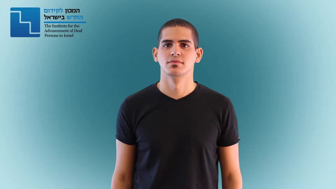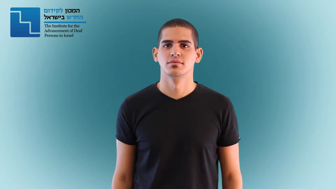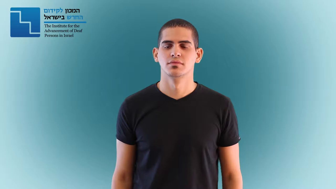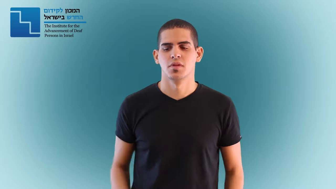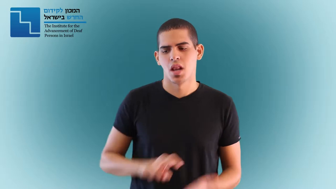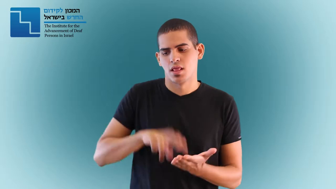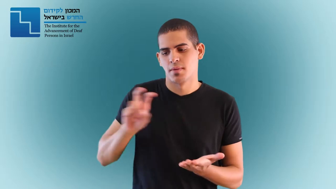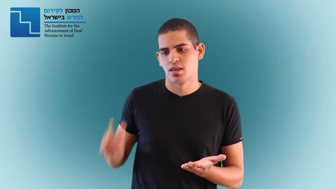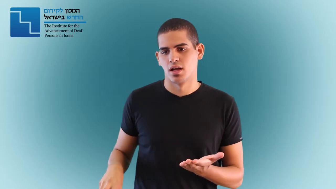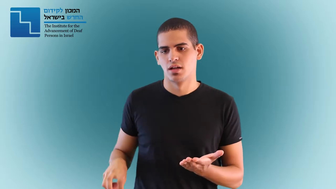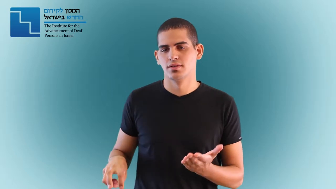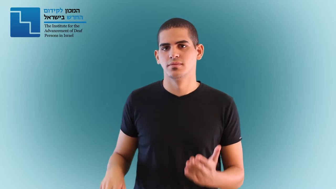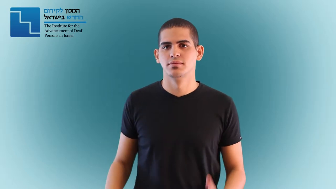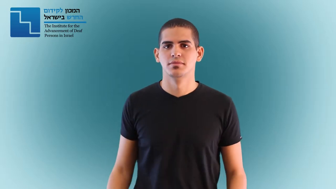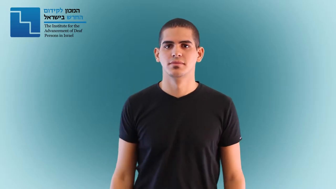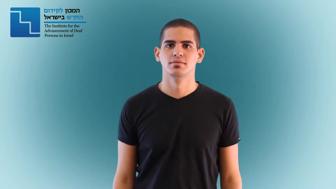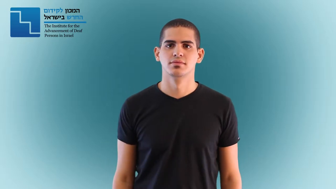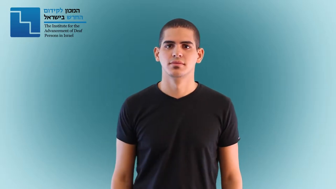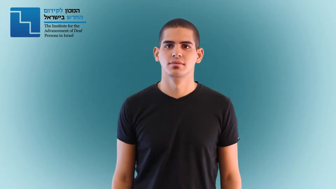להתפטר